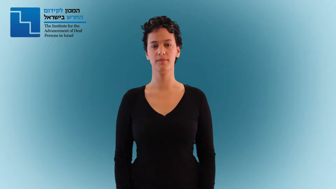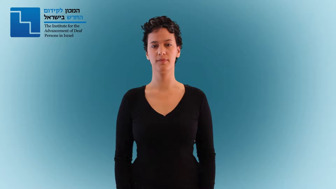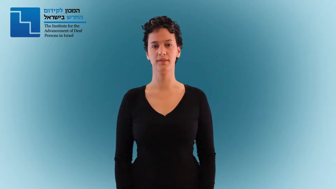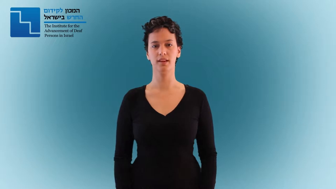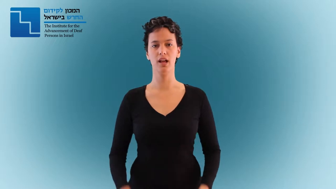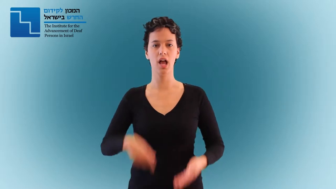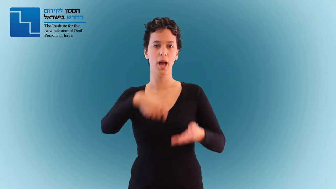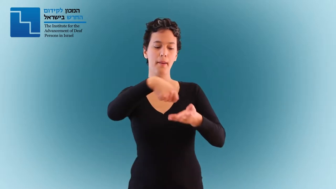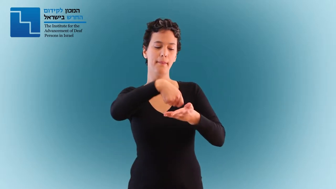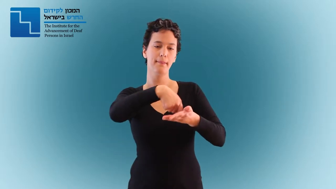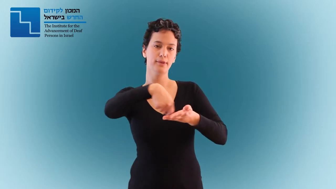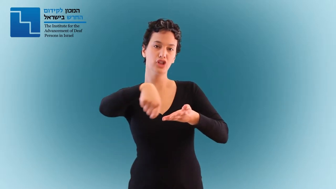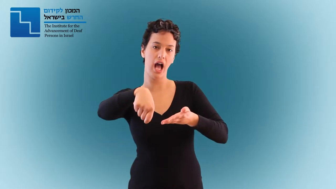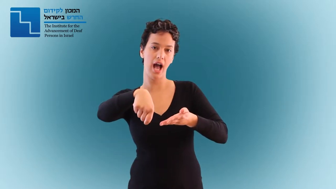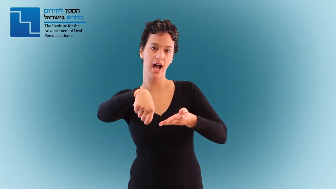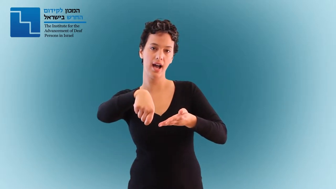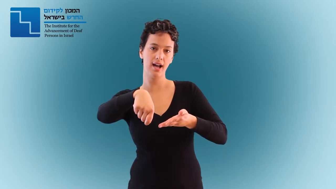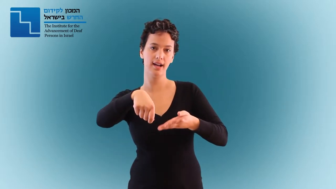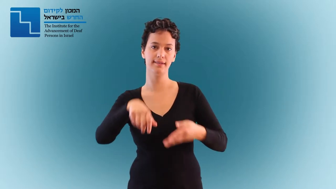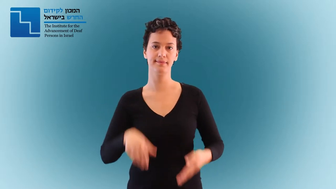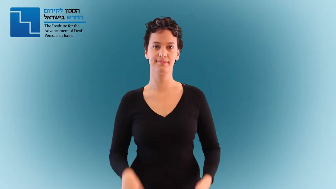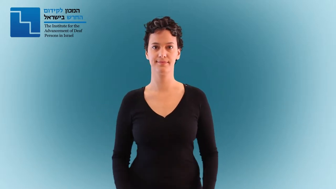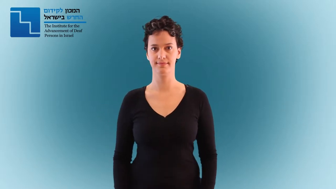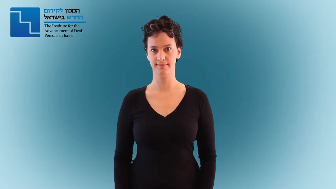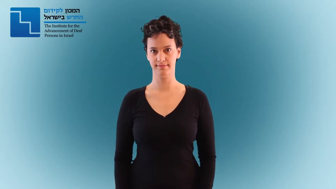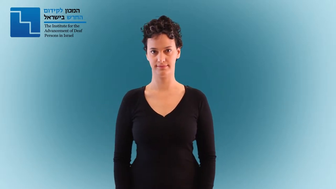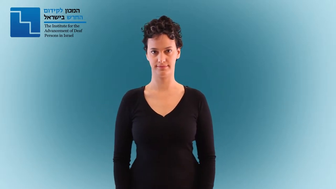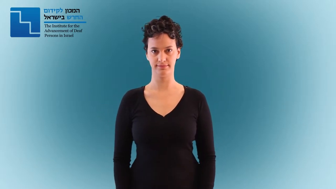משחה